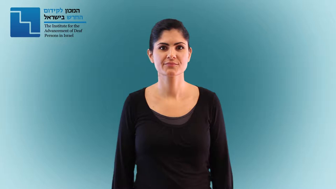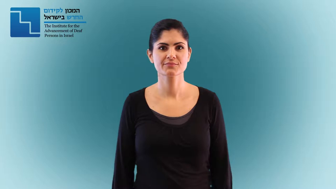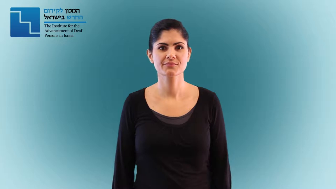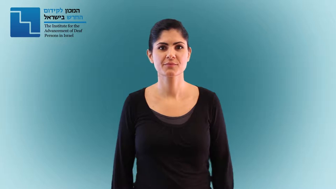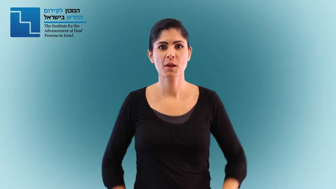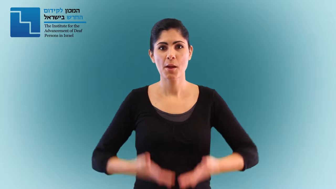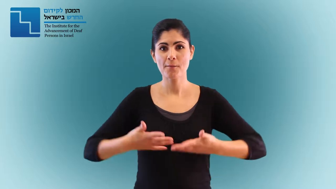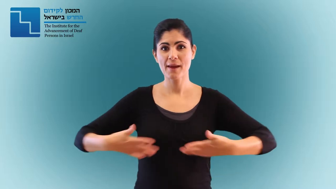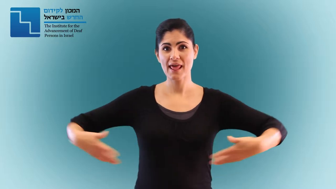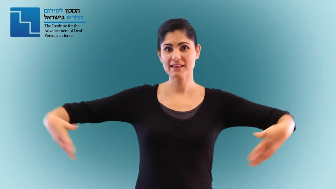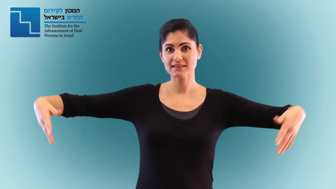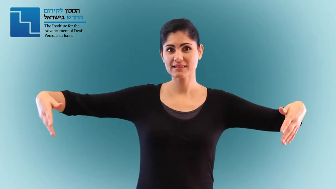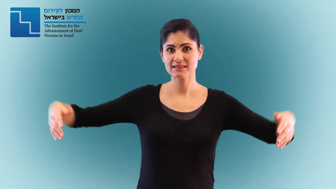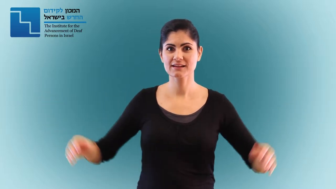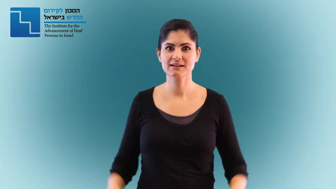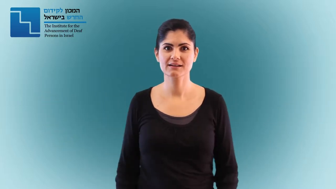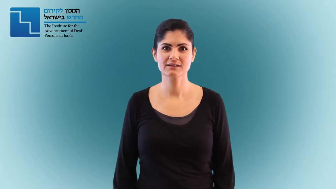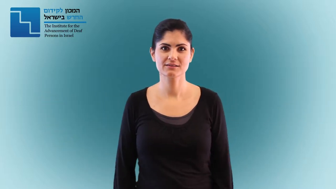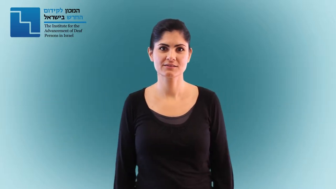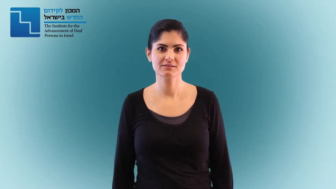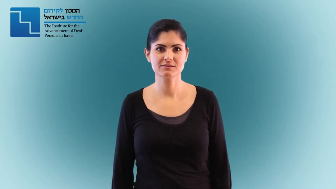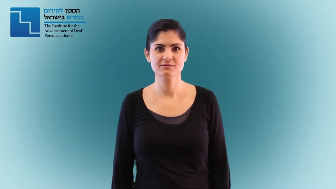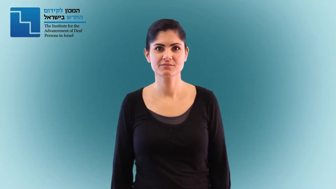בלט / מחול